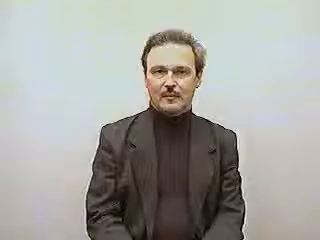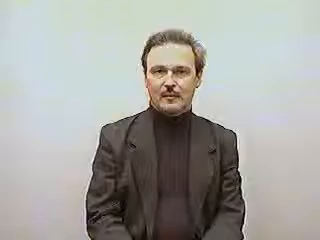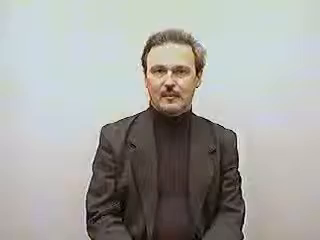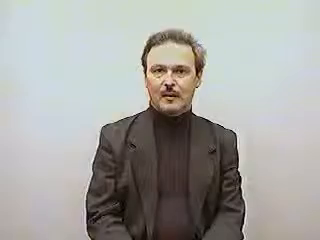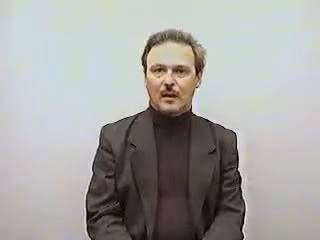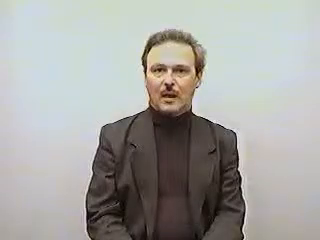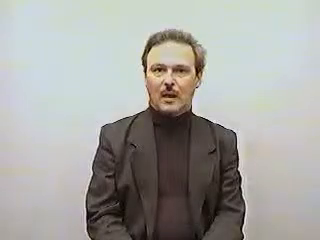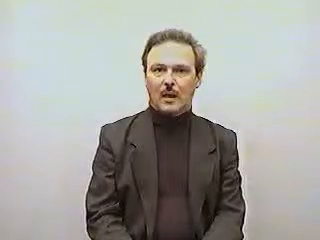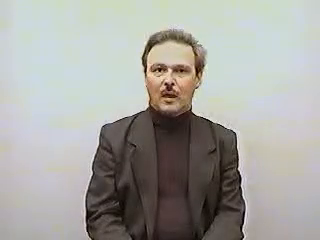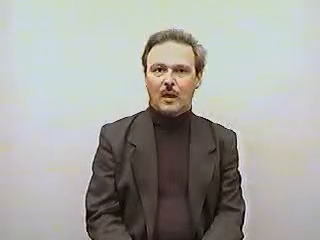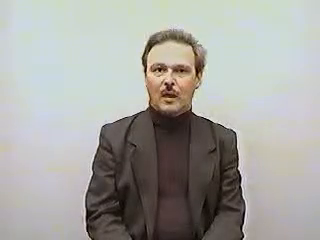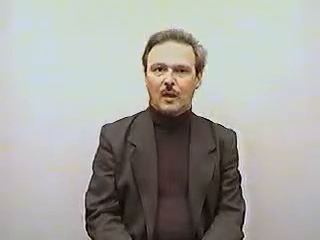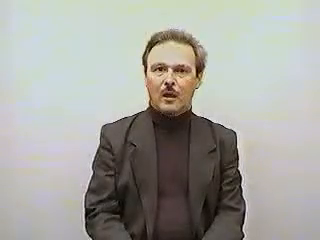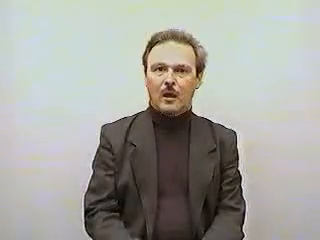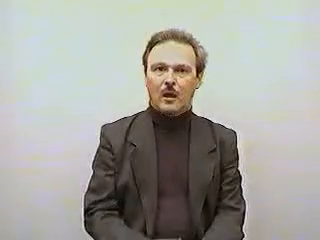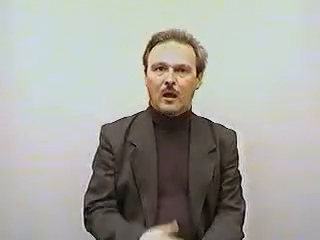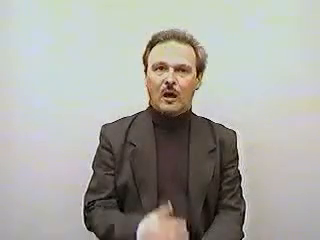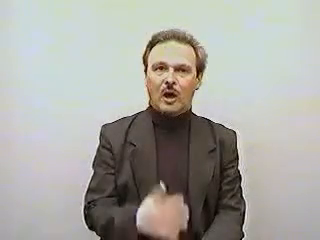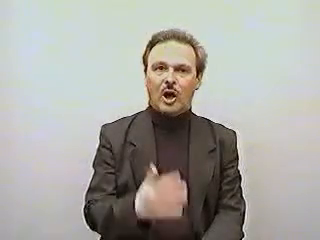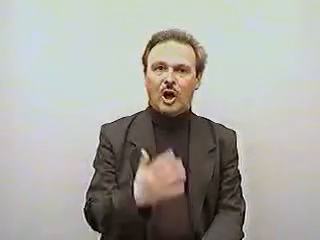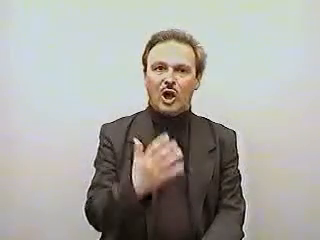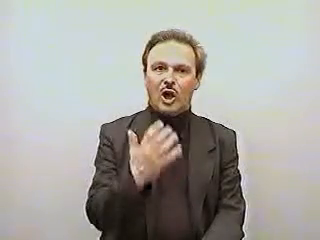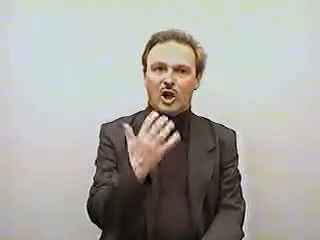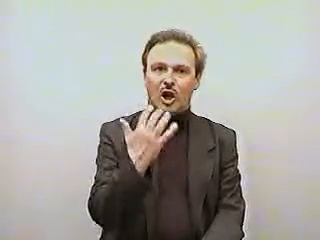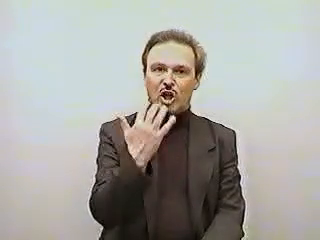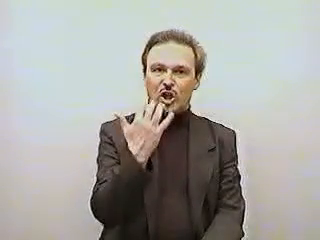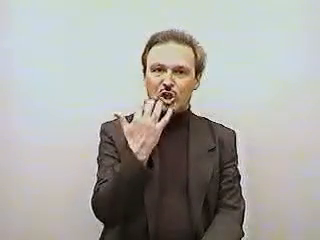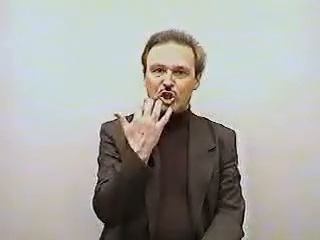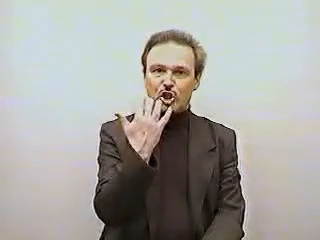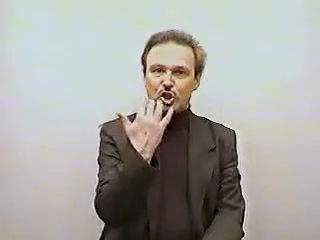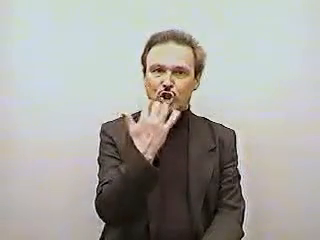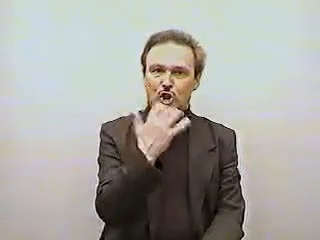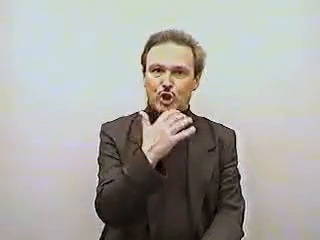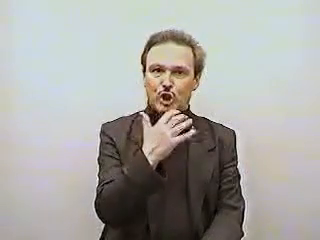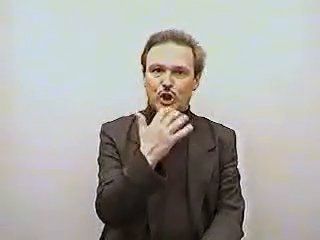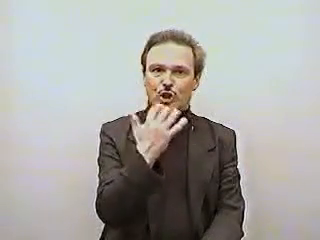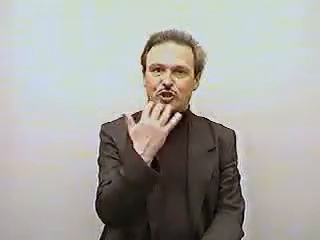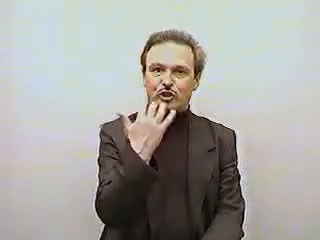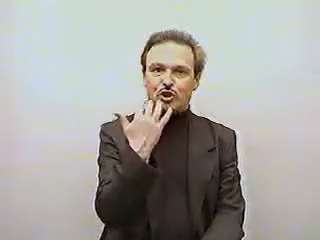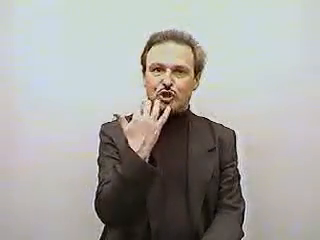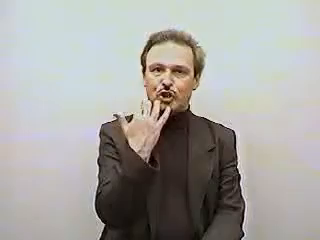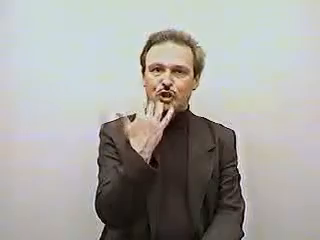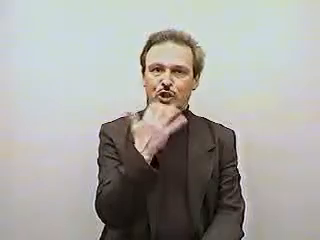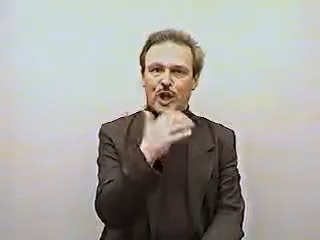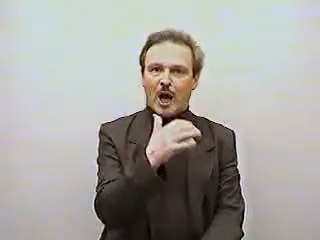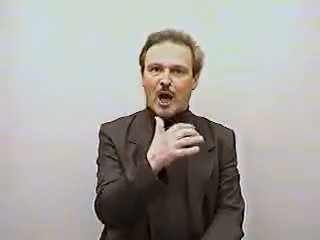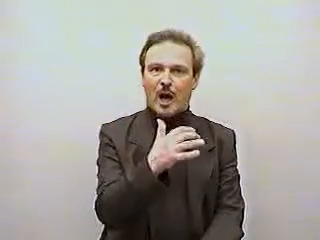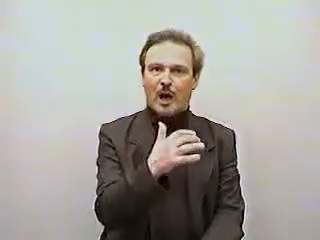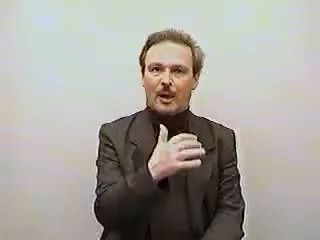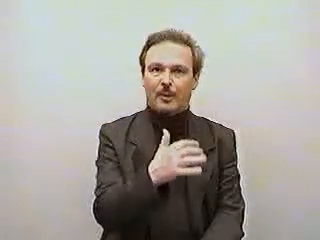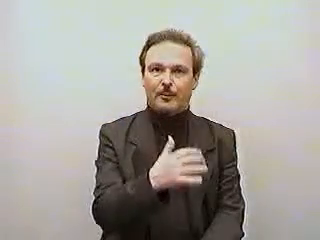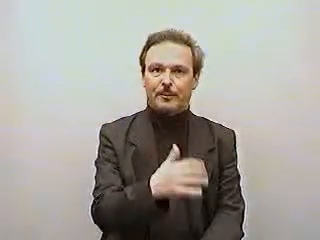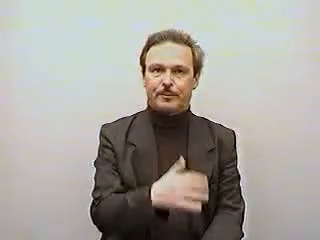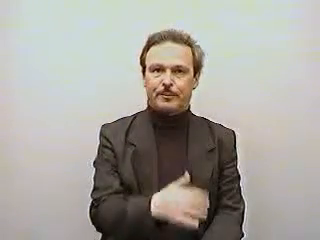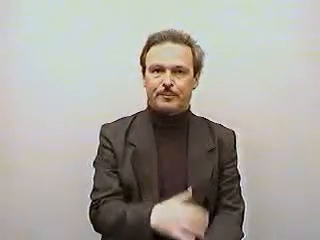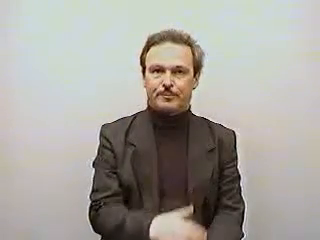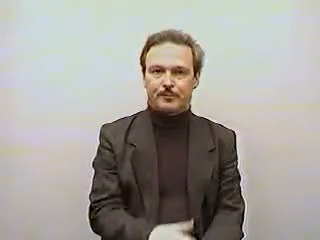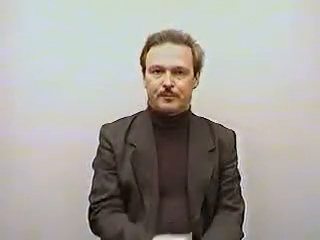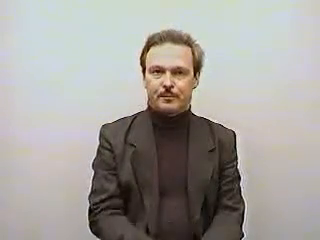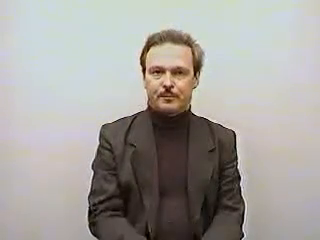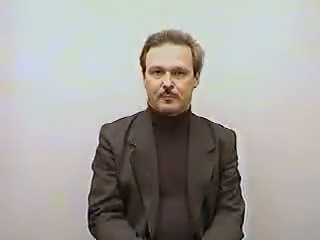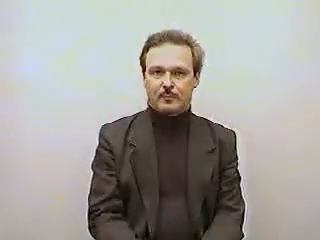чечня